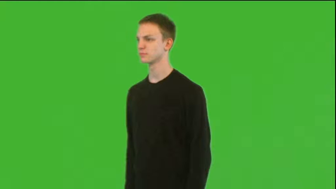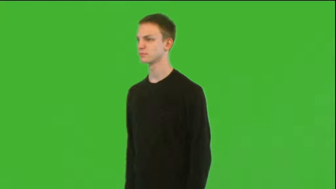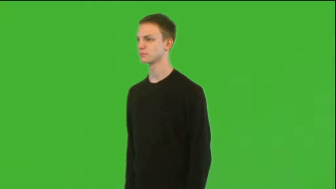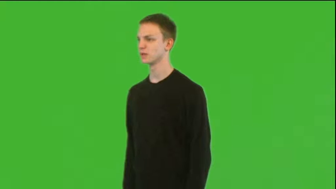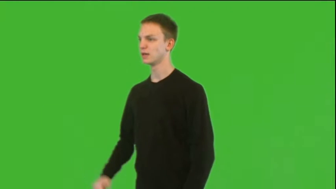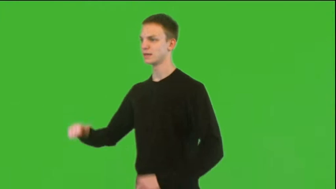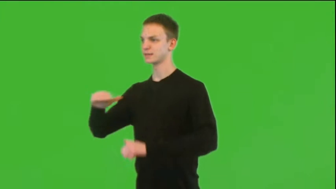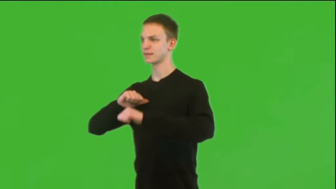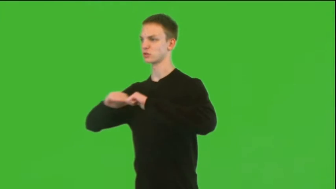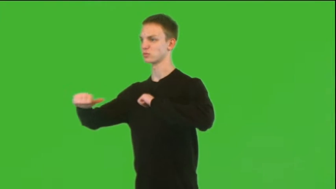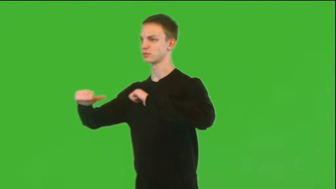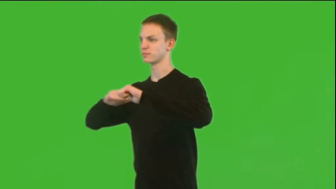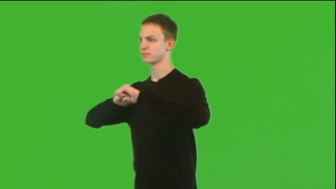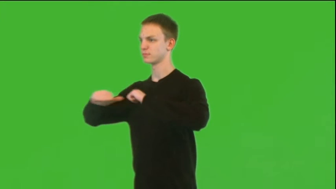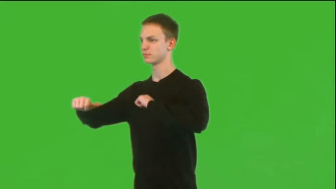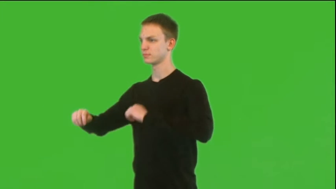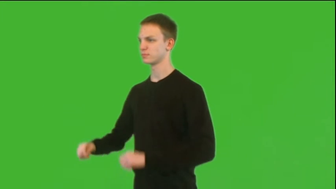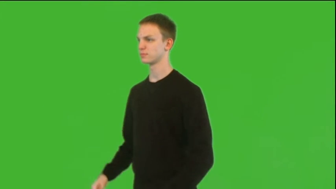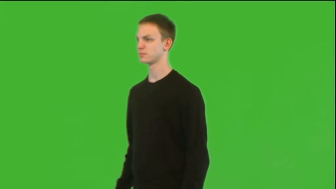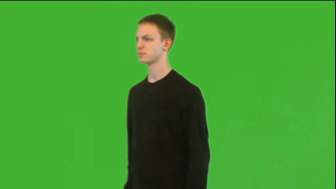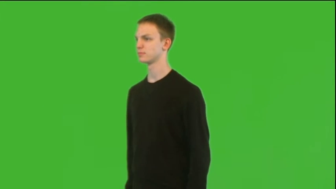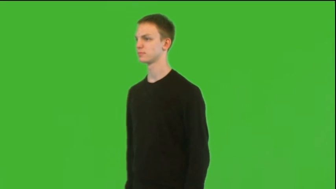zarząd